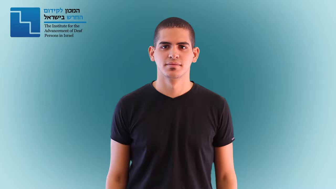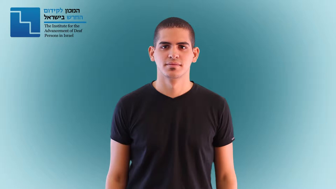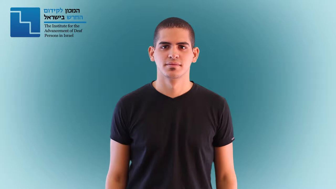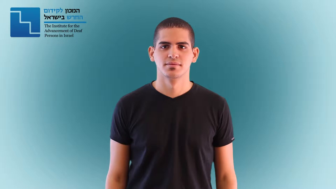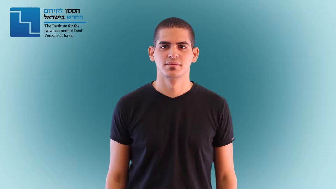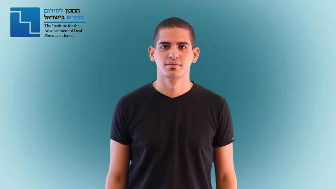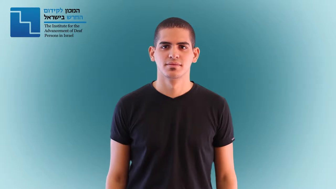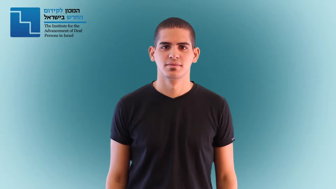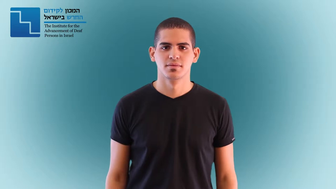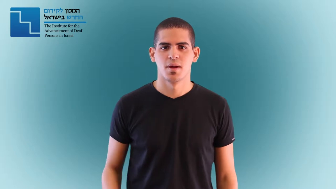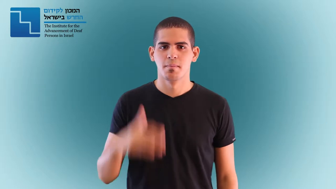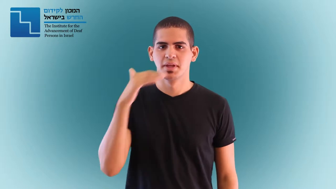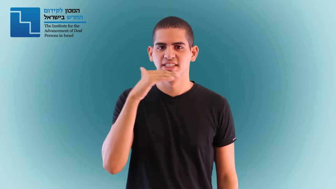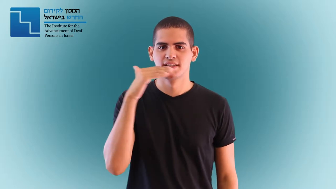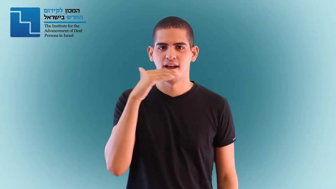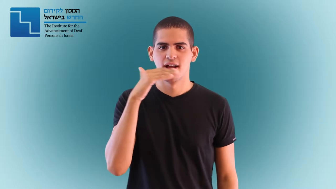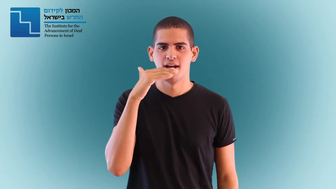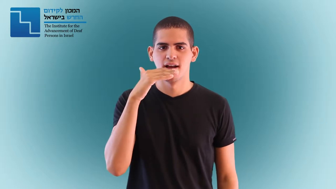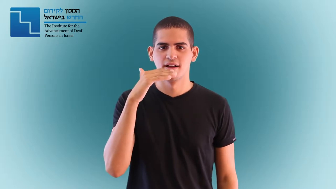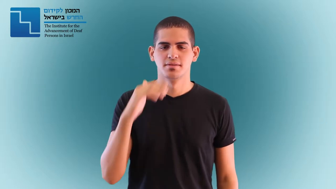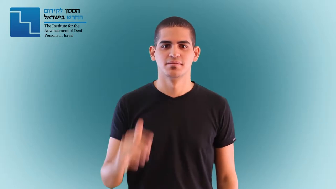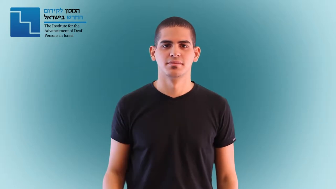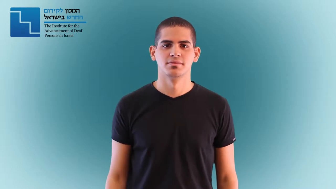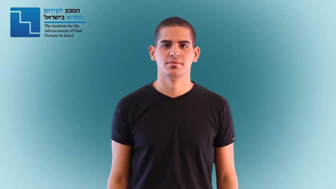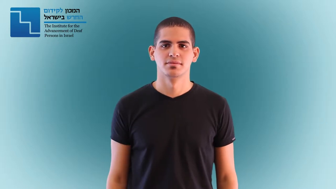פסח